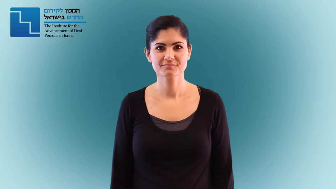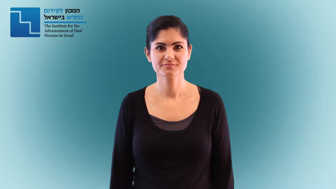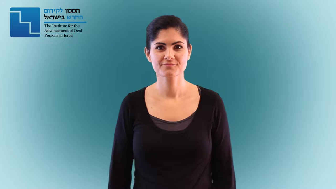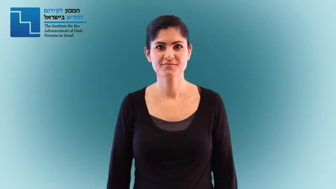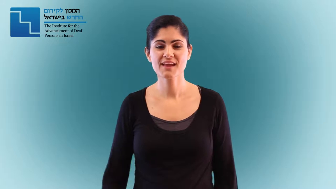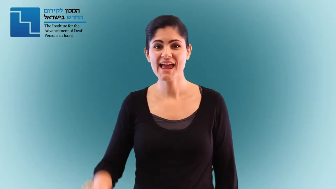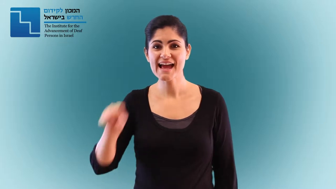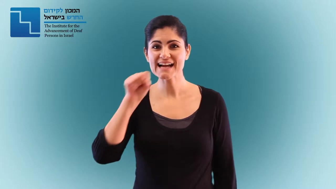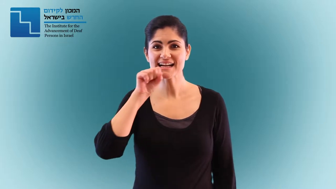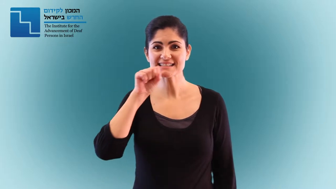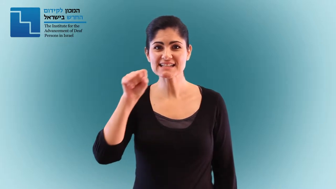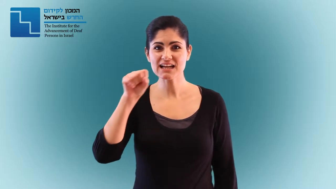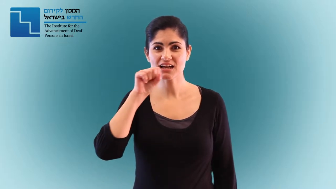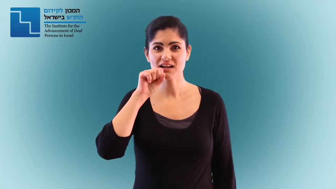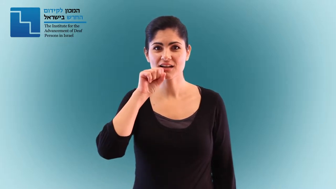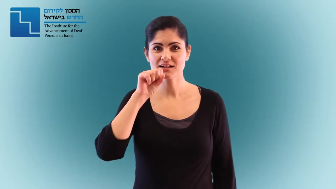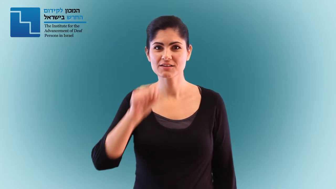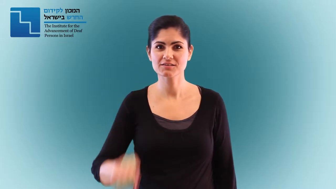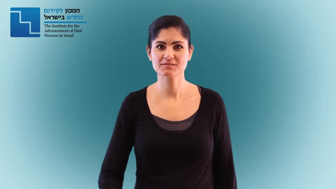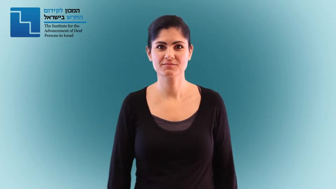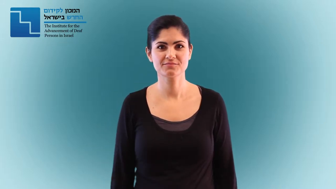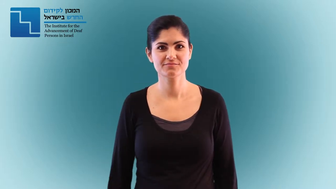גזר